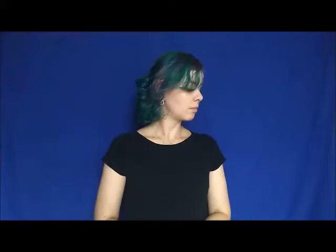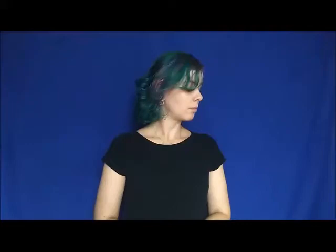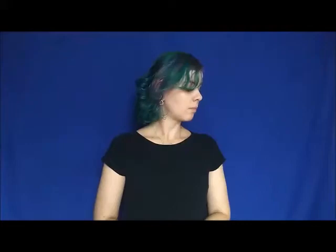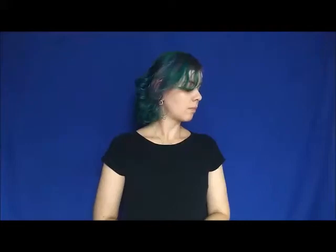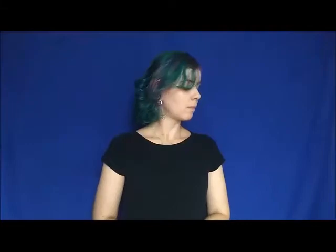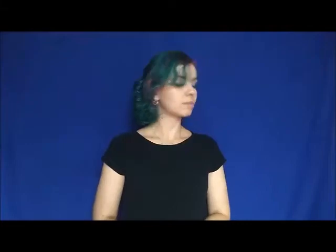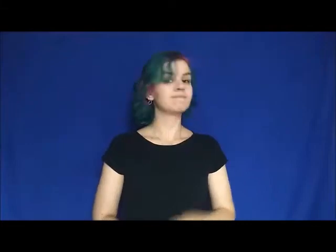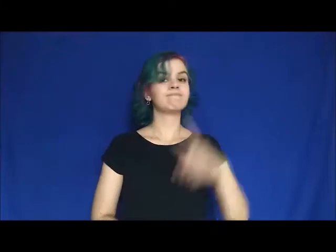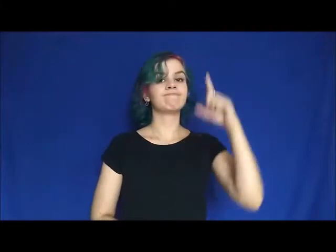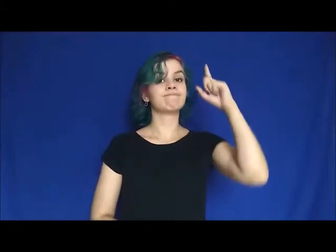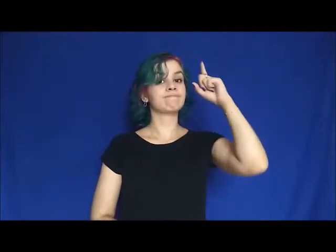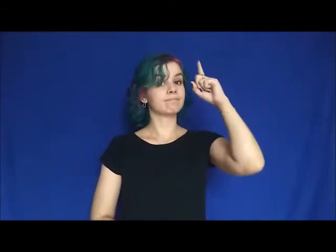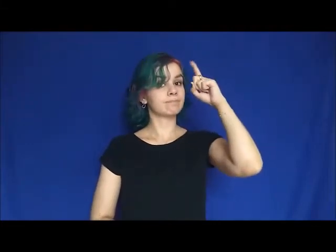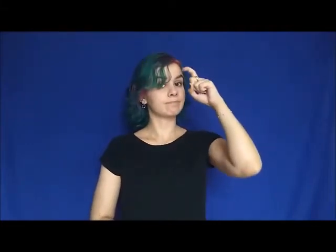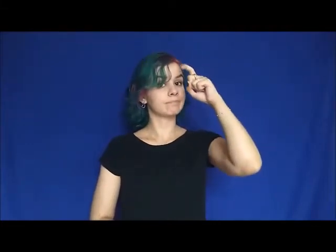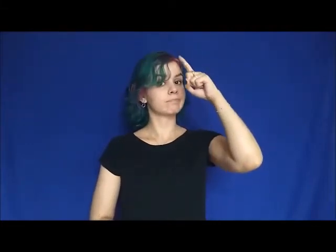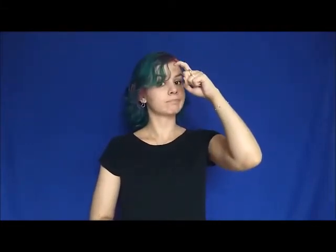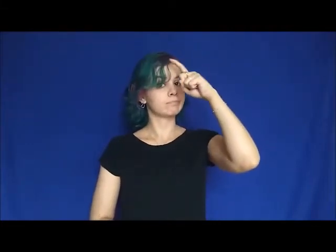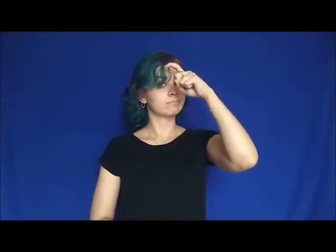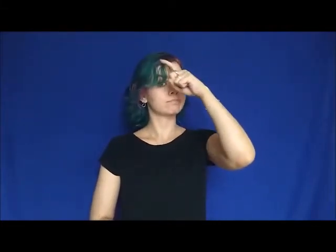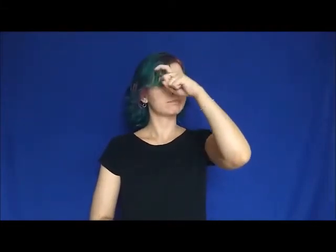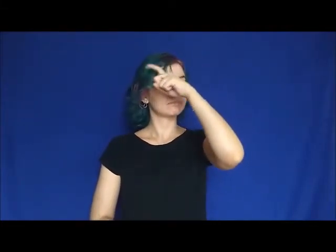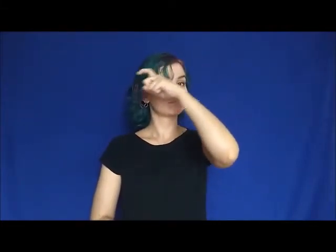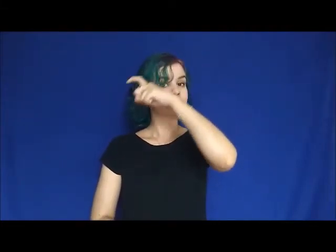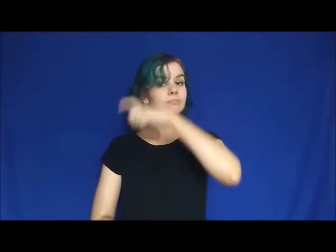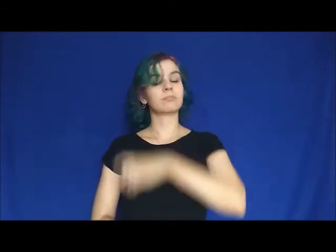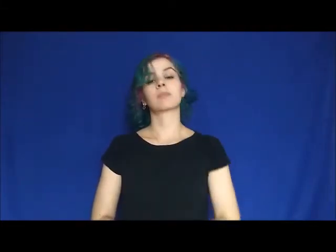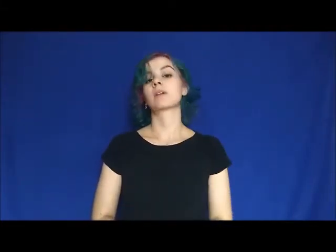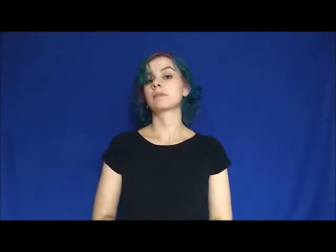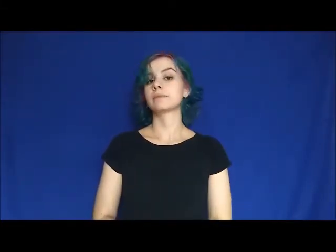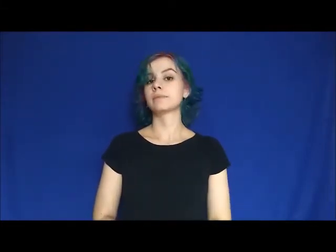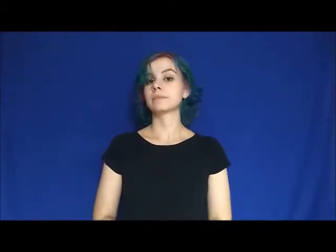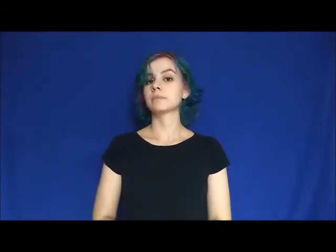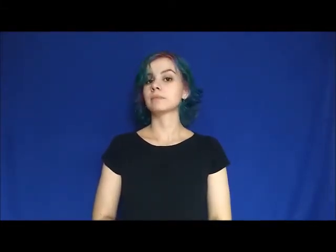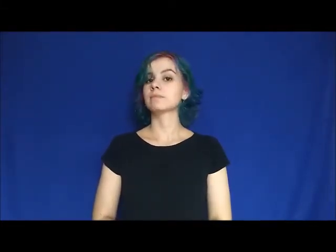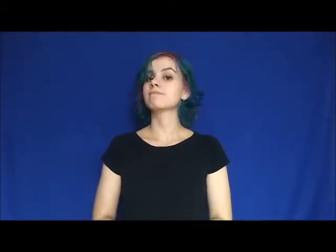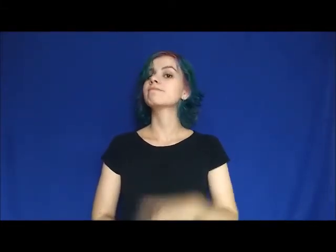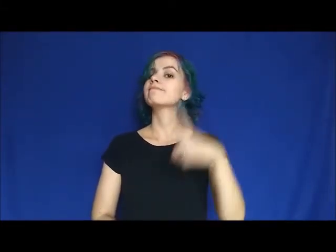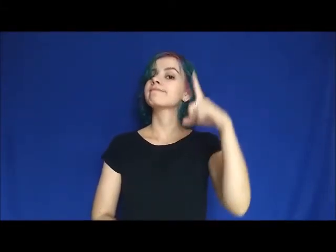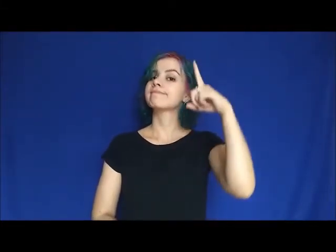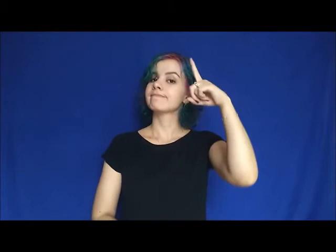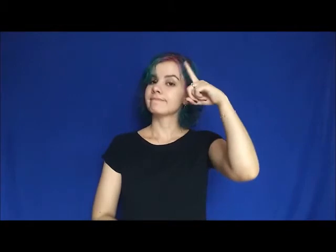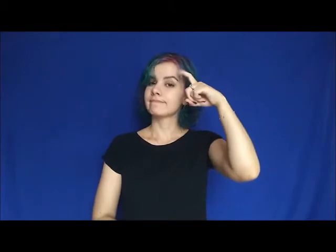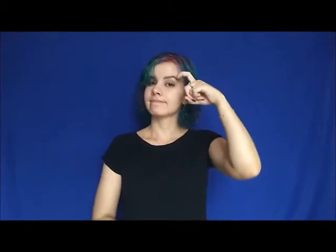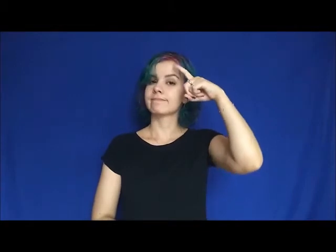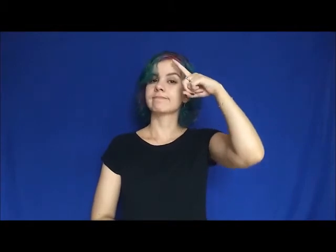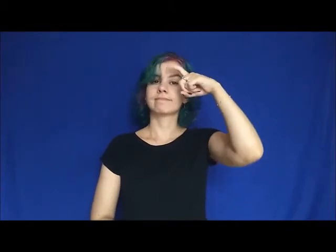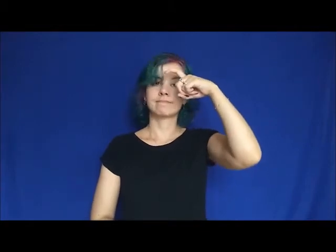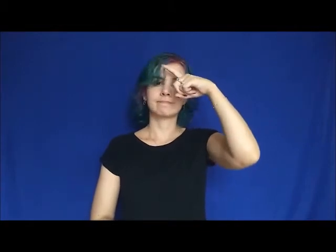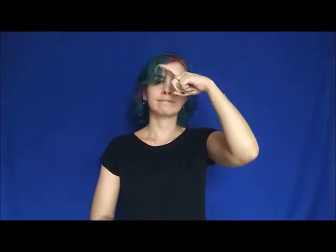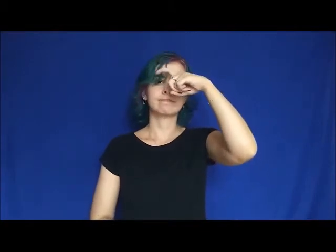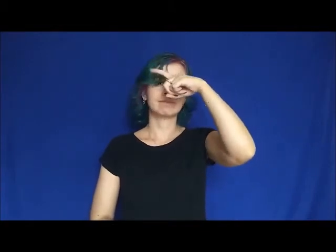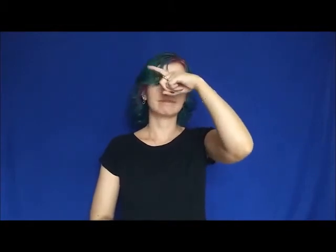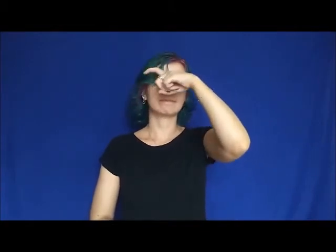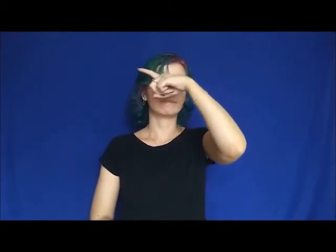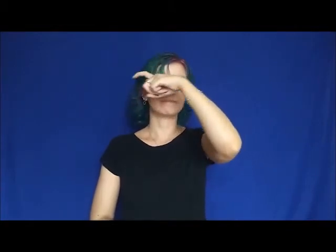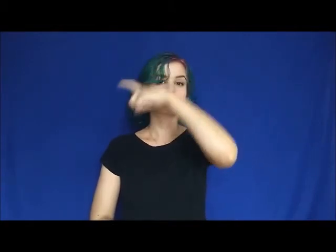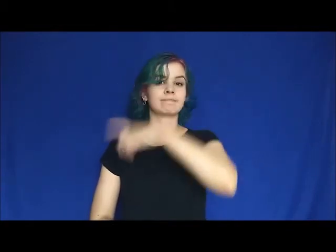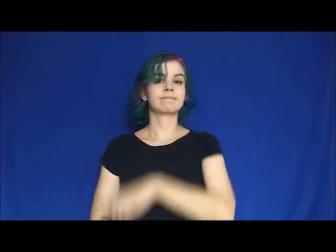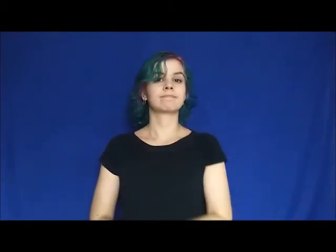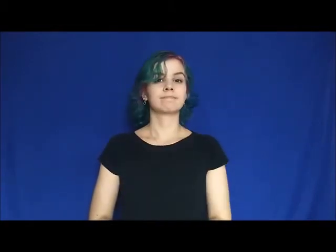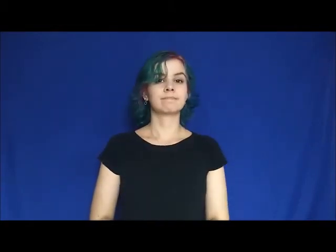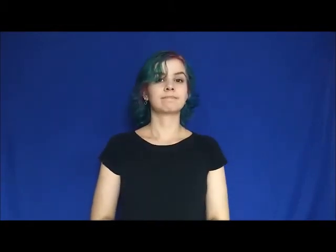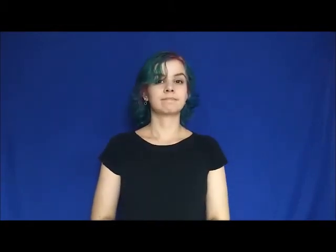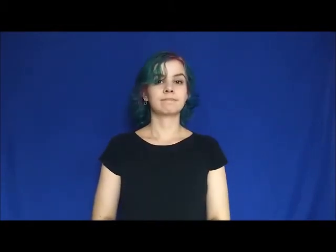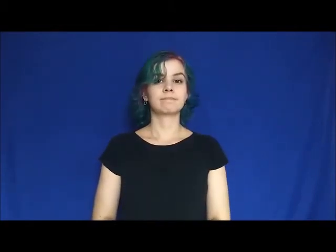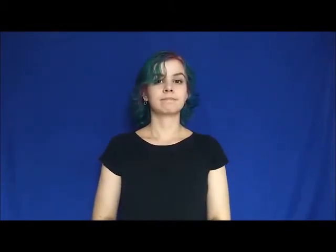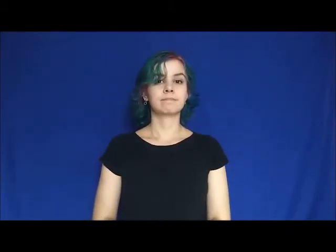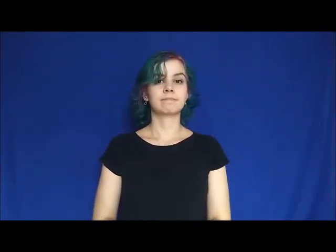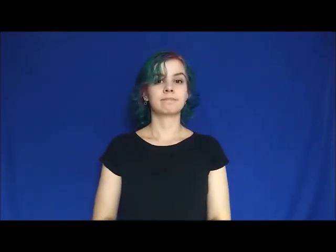Difícil